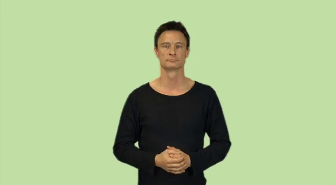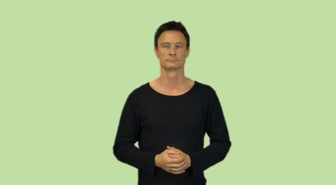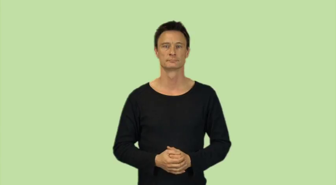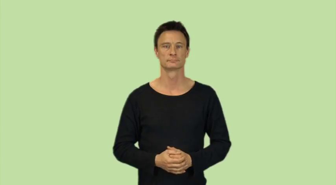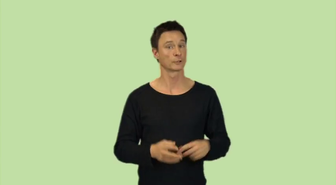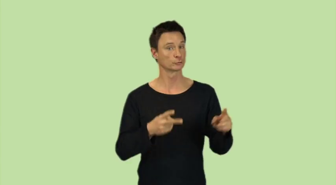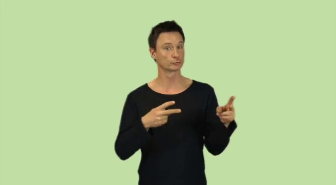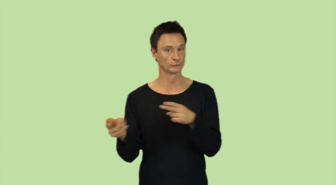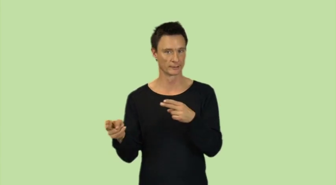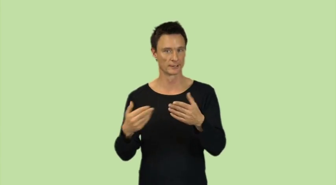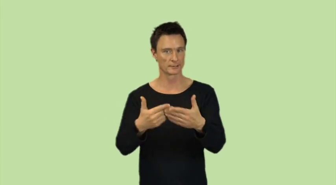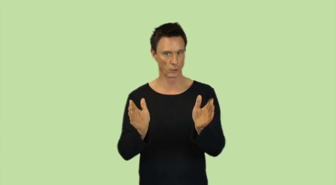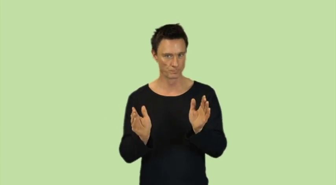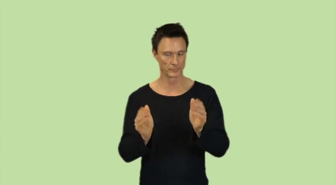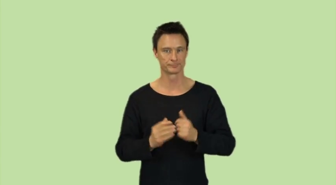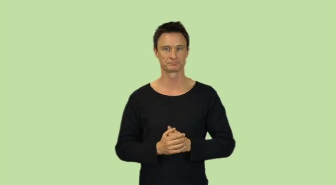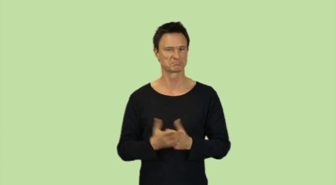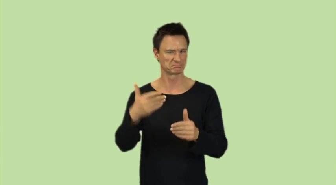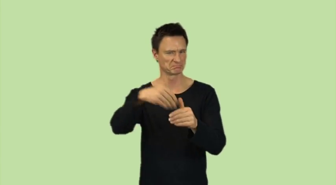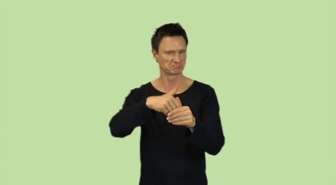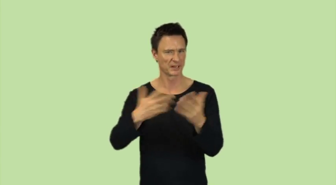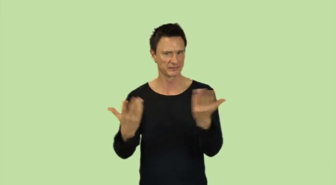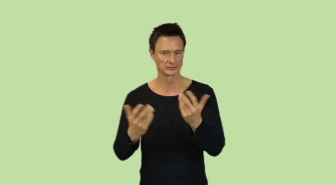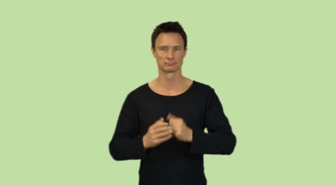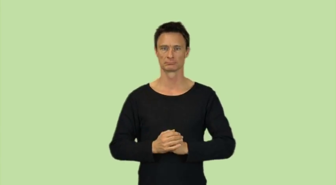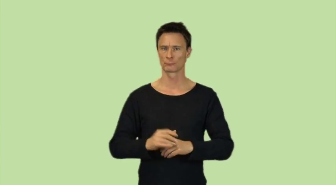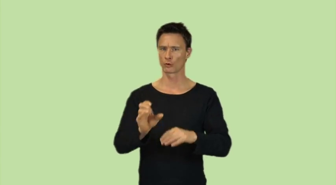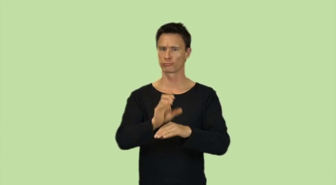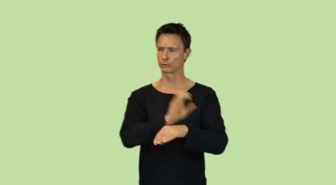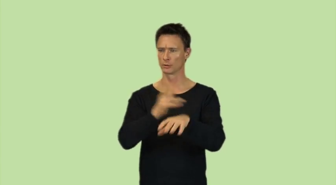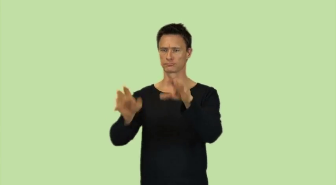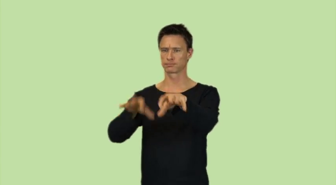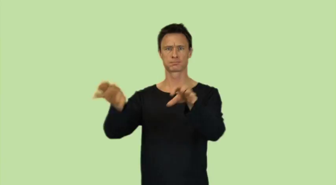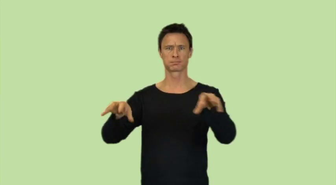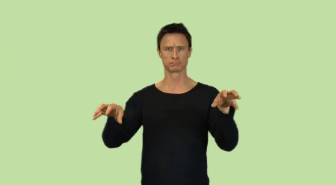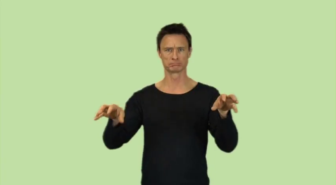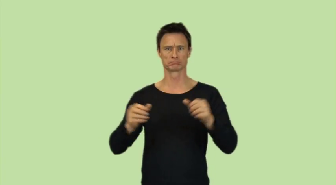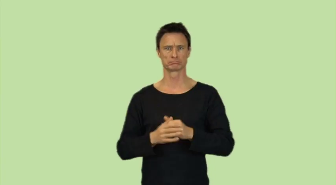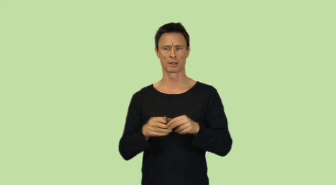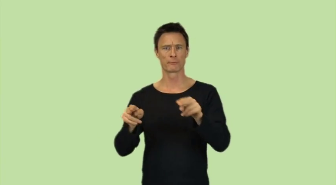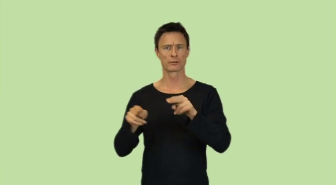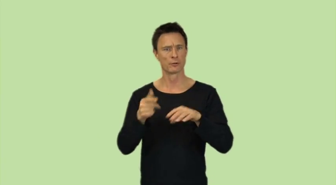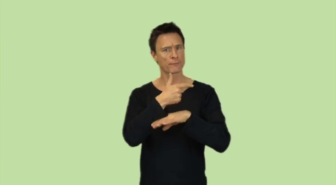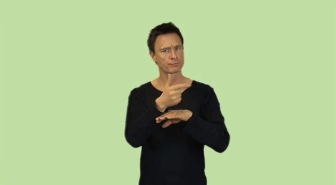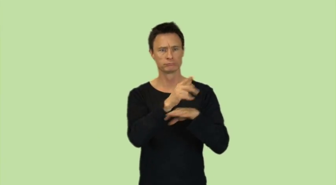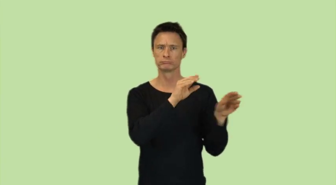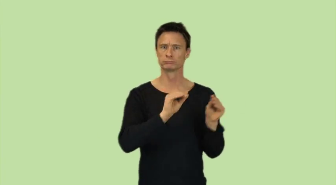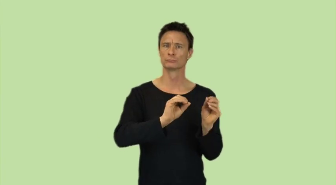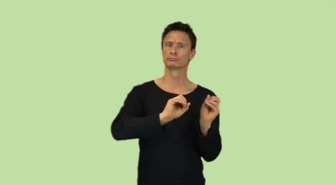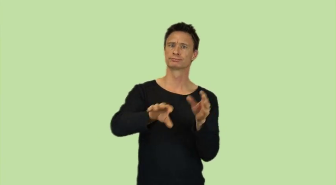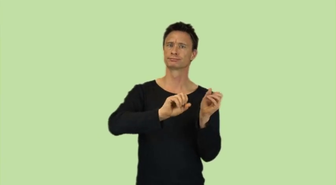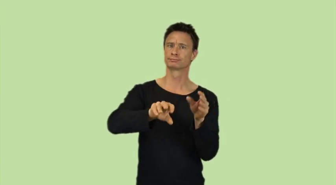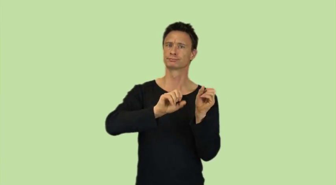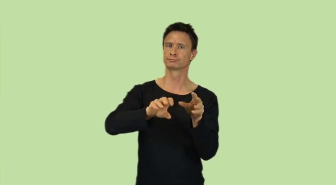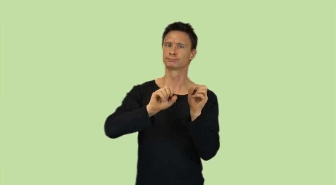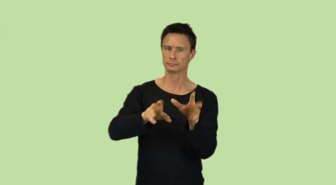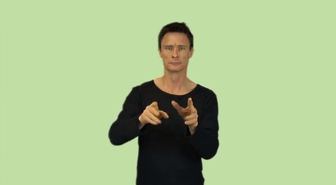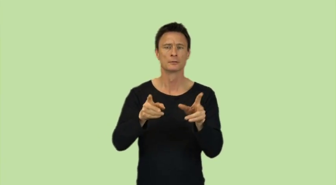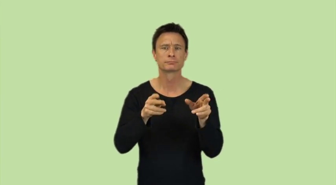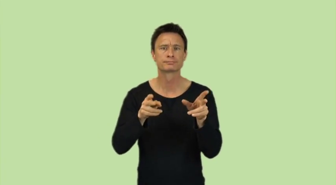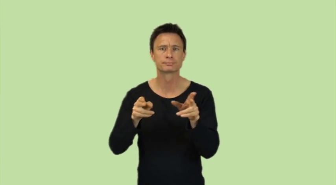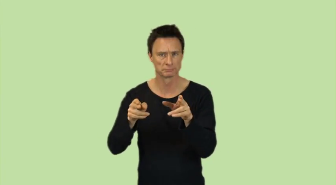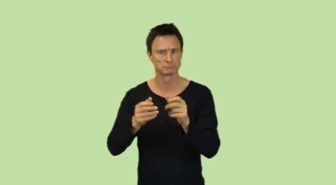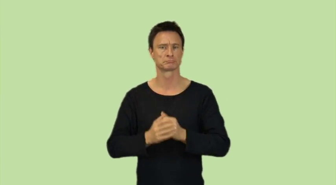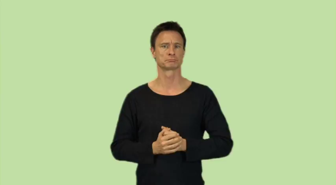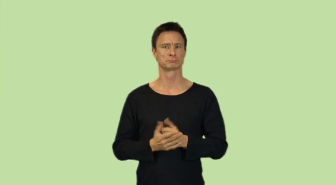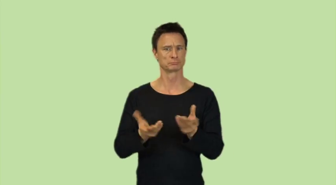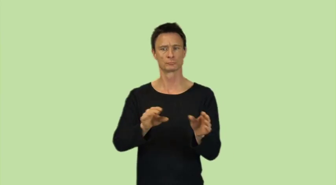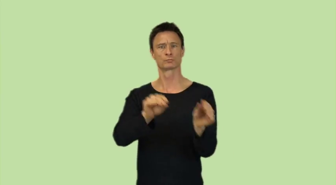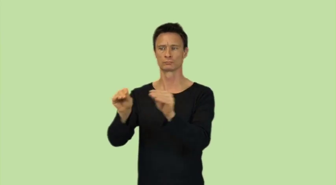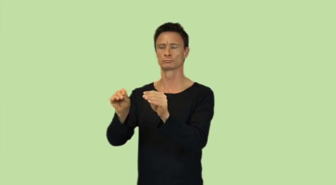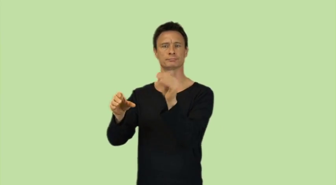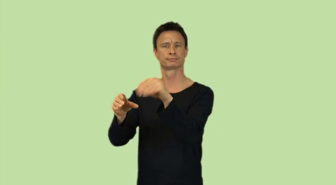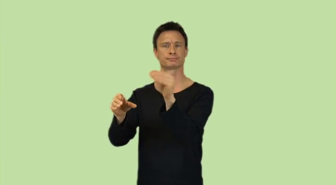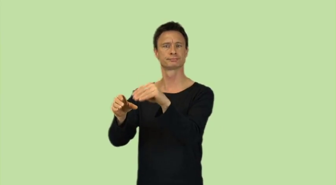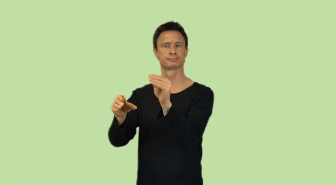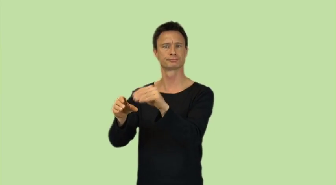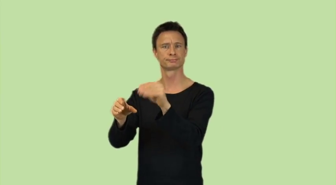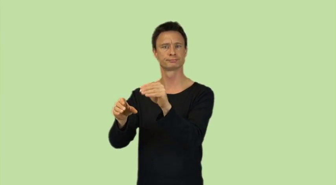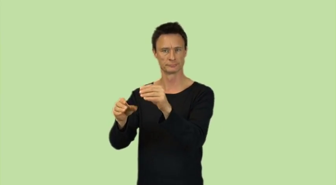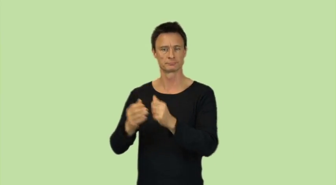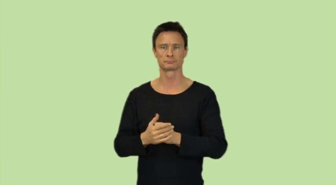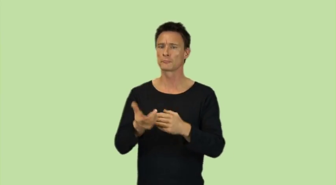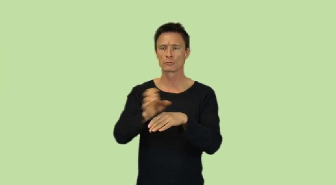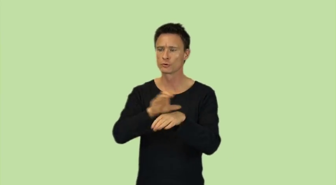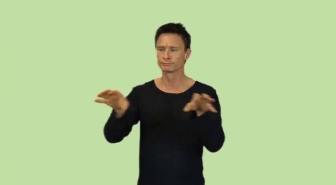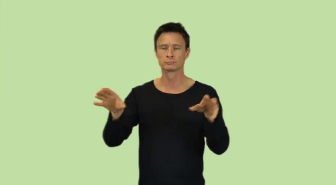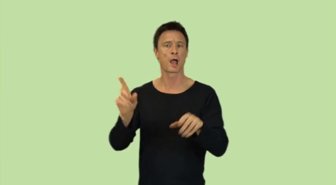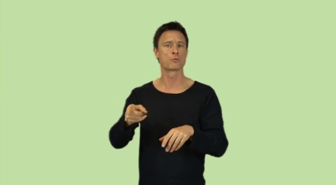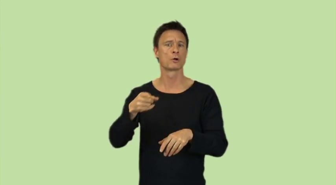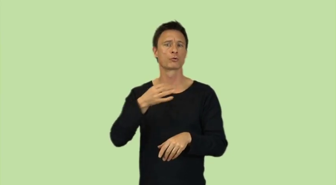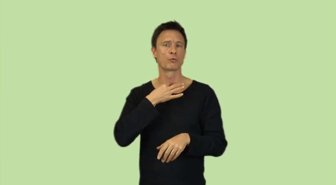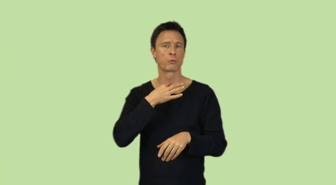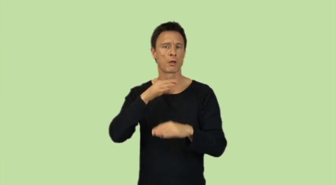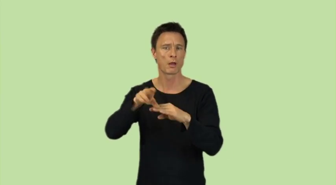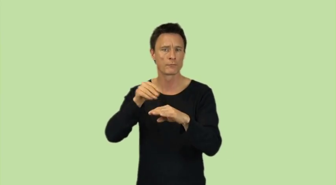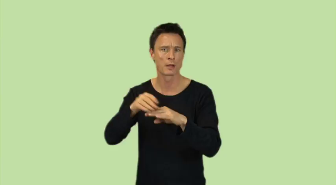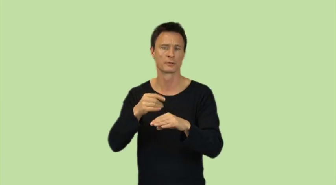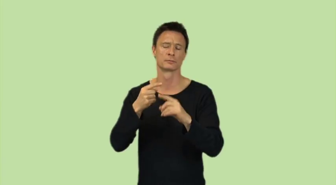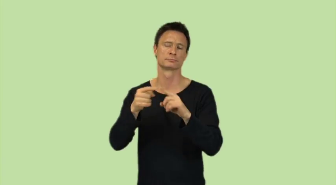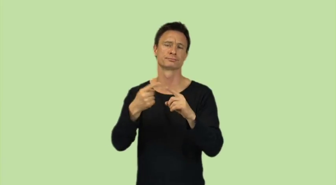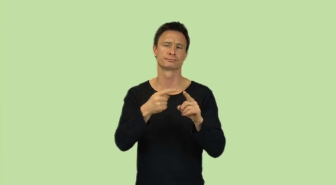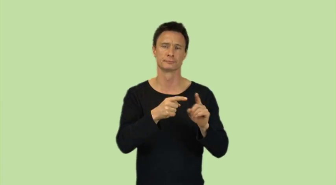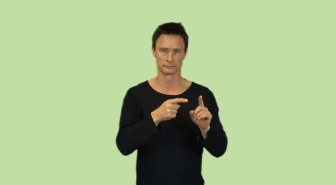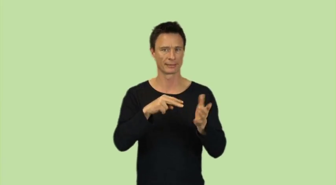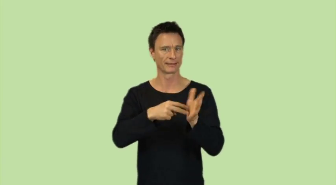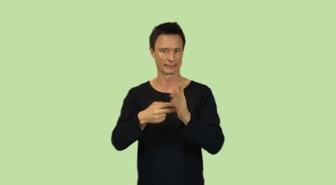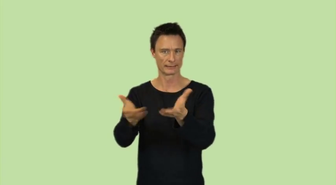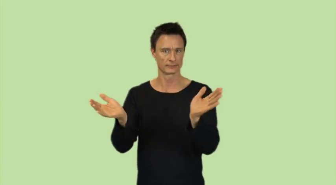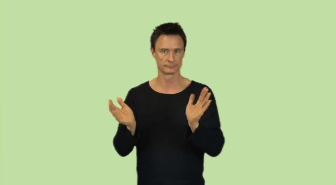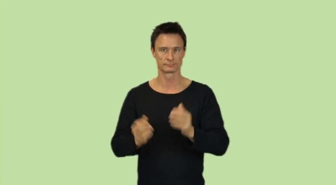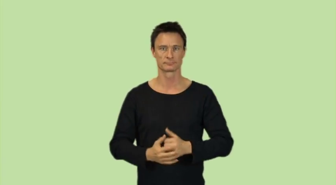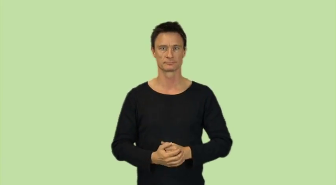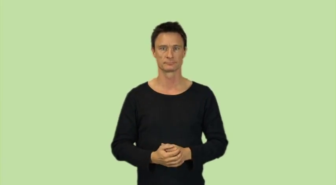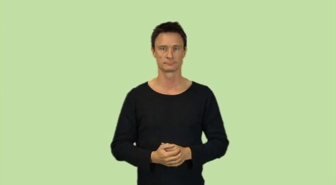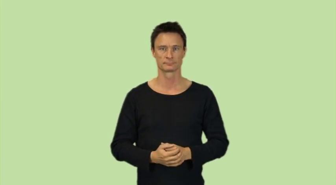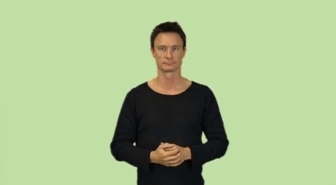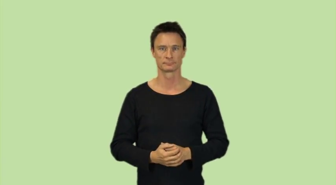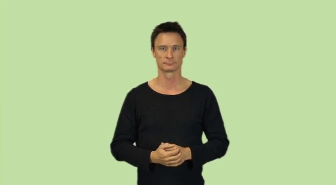Schnittraum